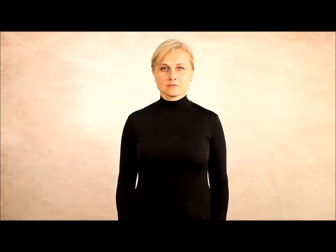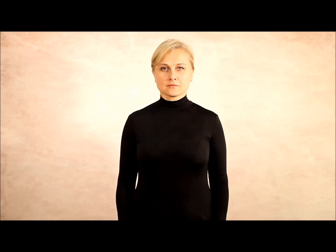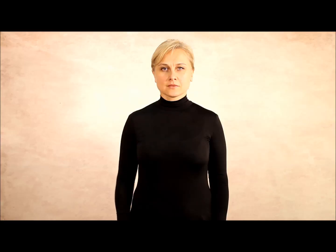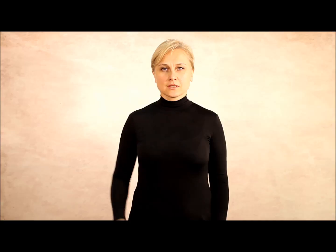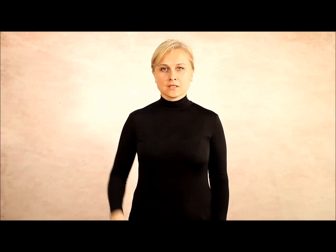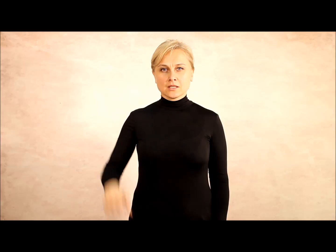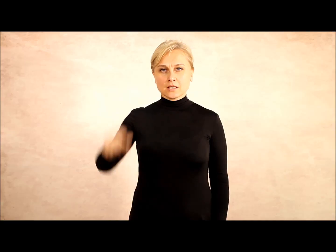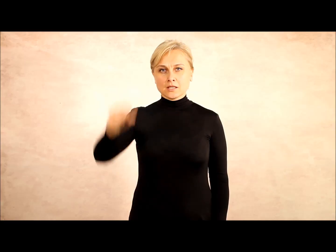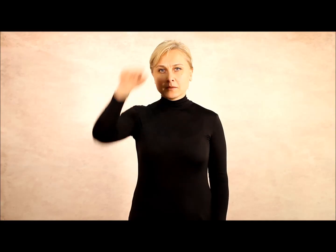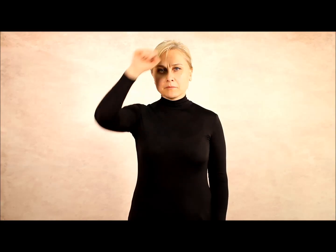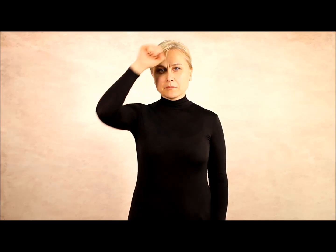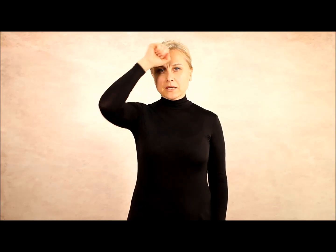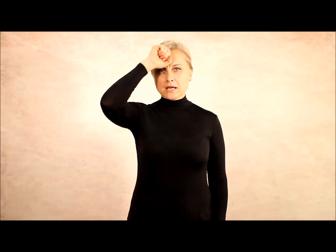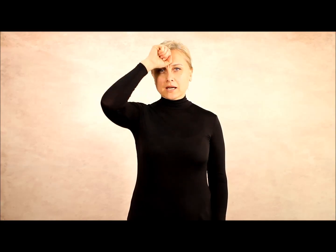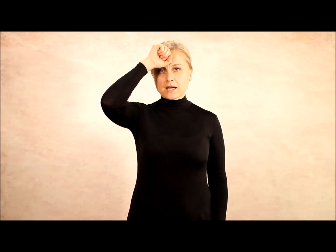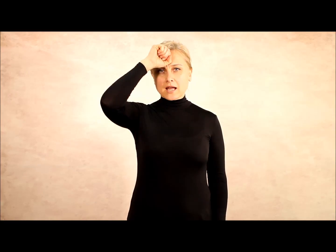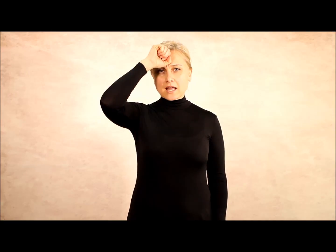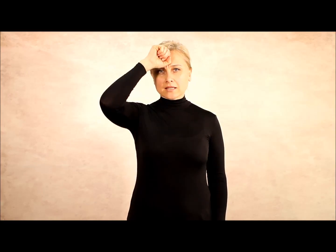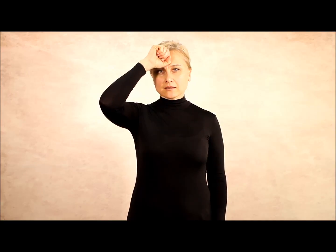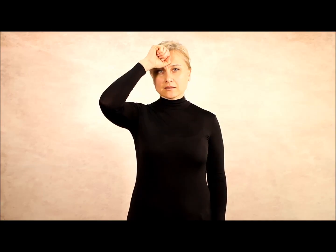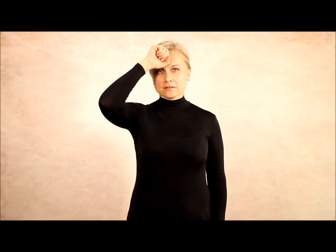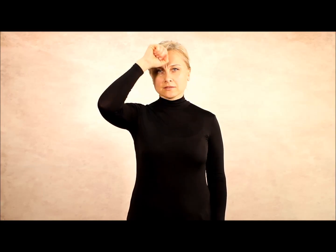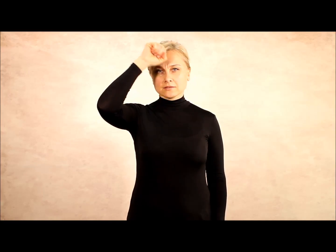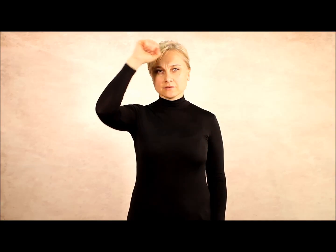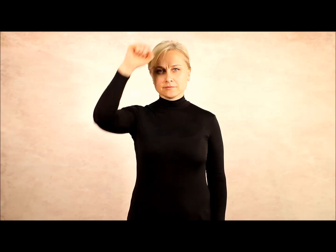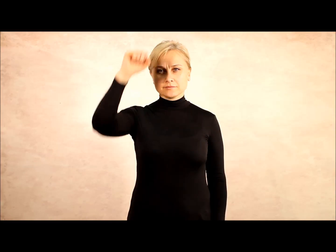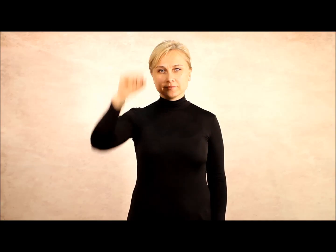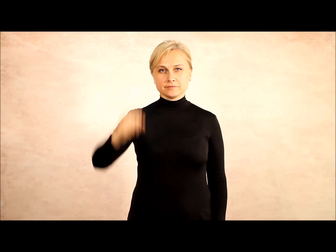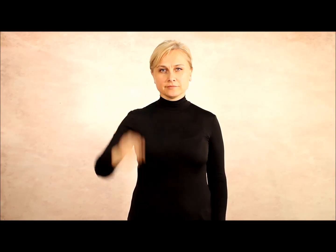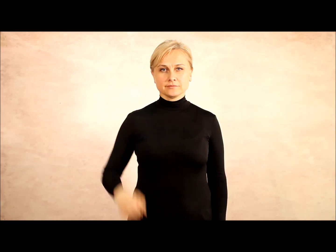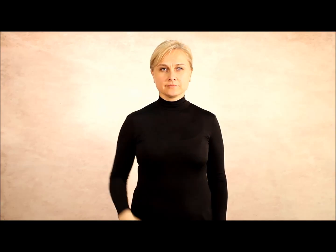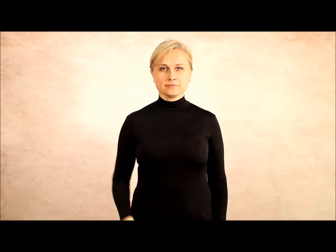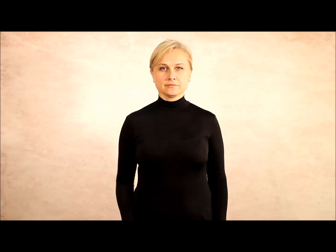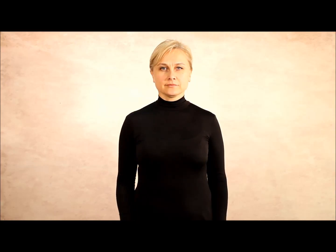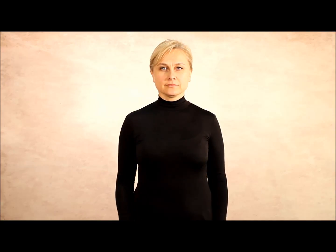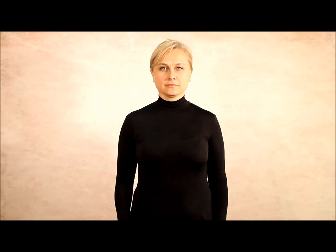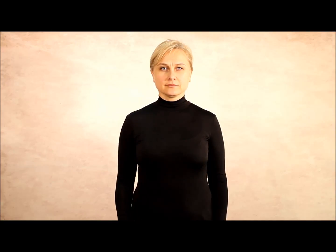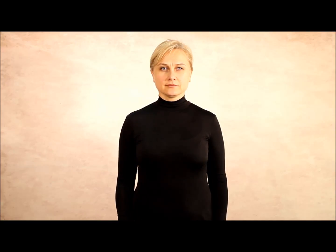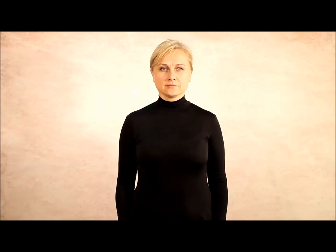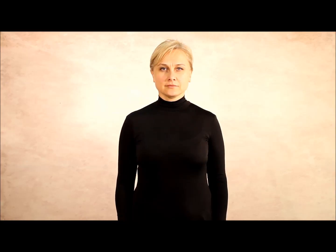Păcat